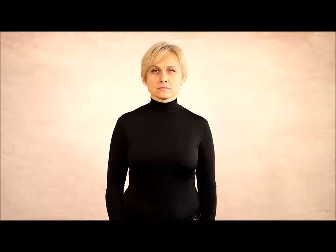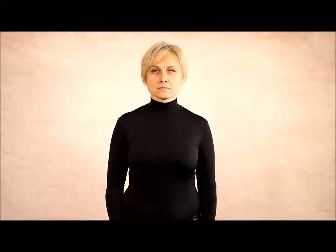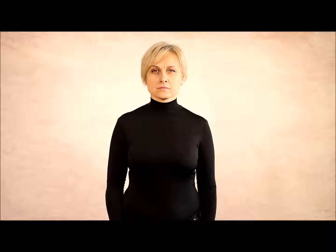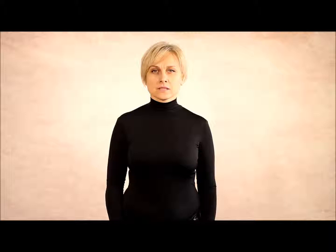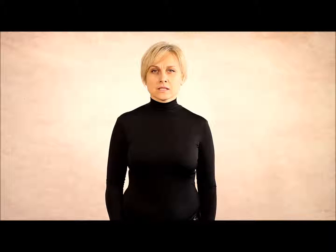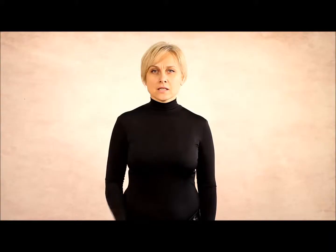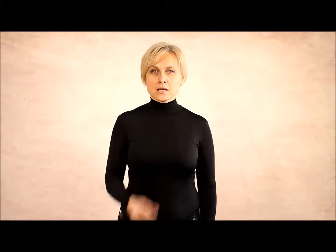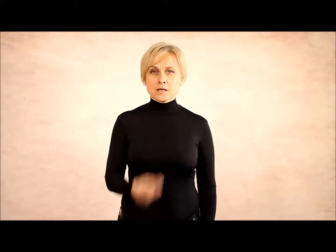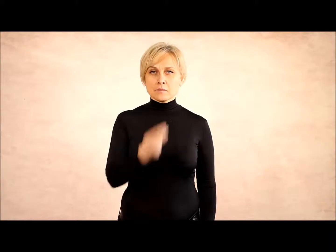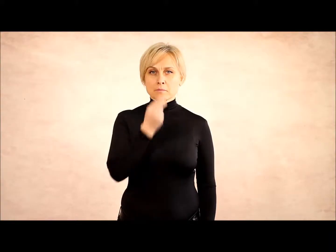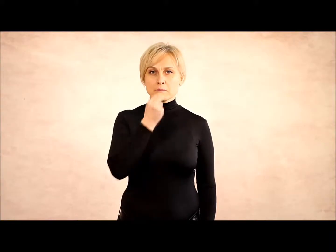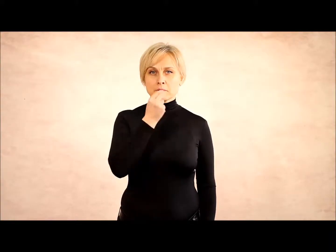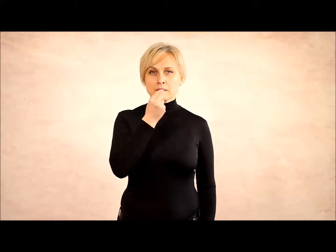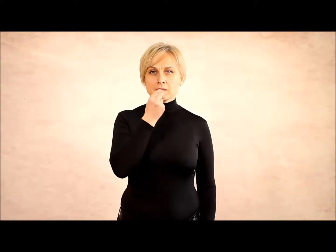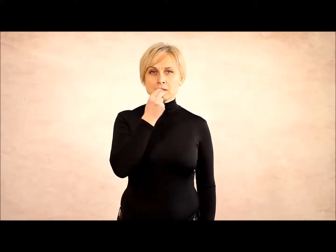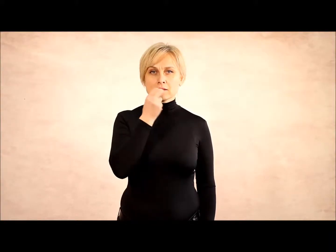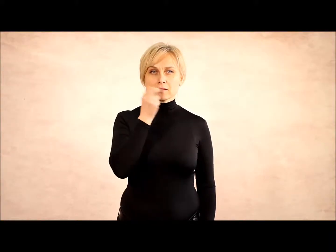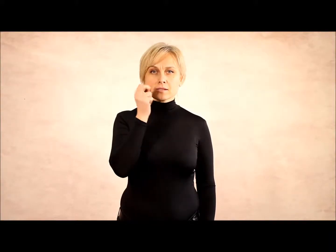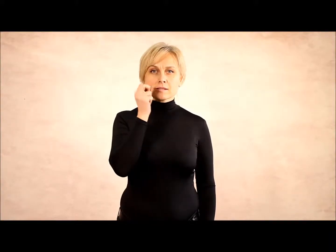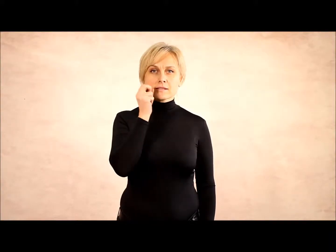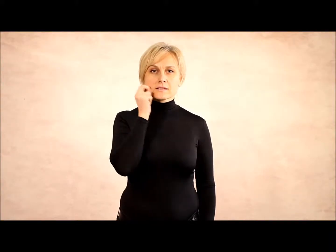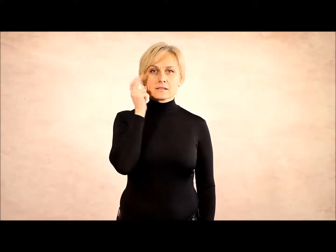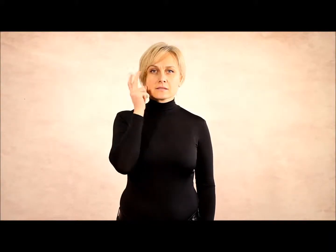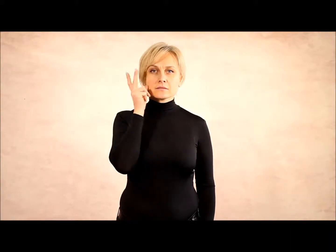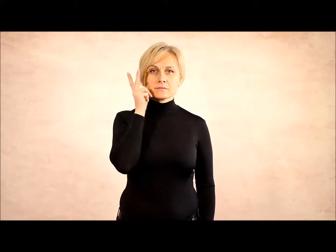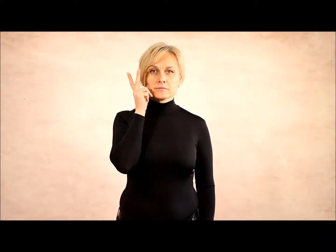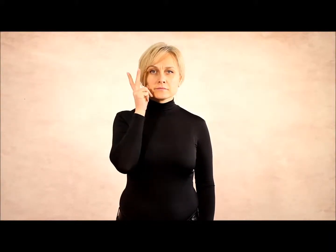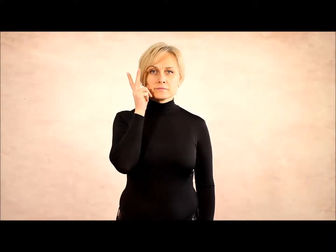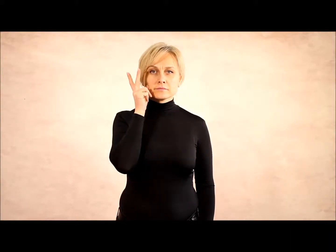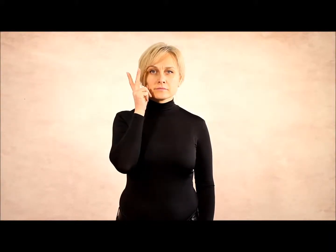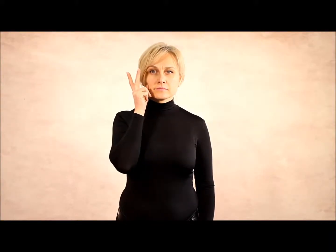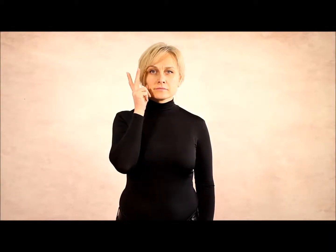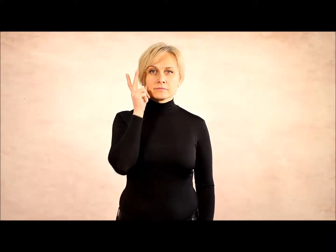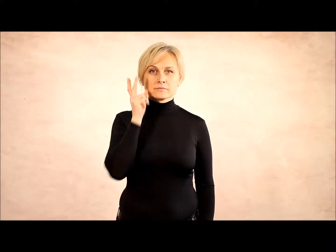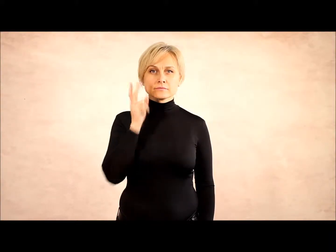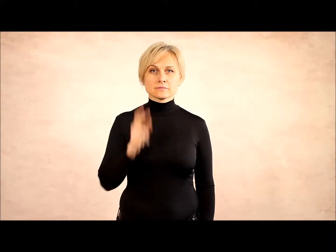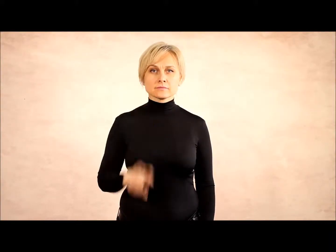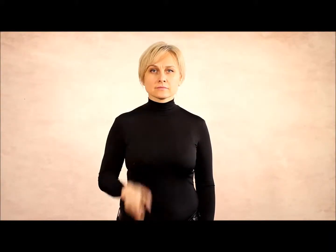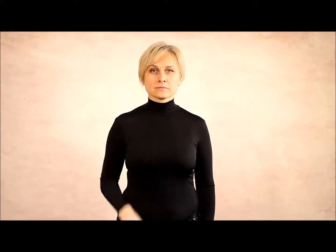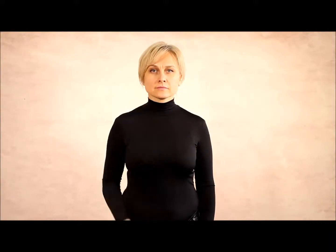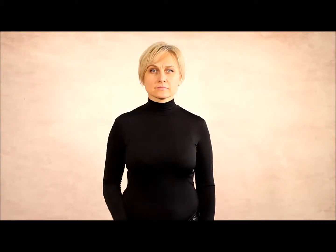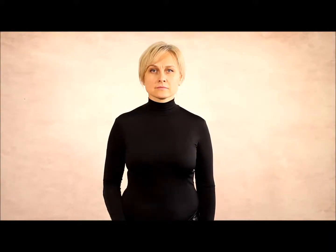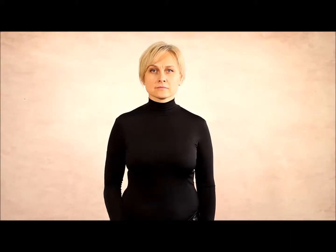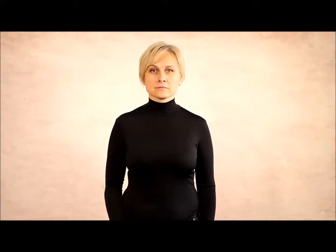Pranz